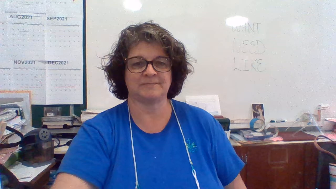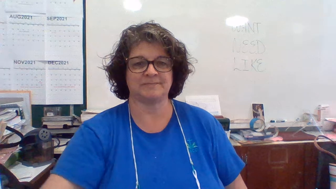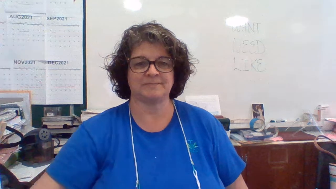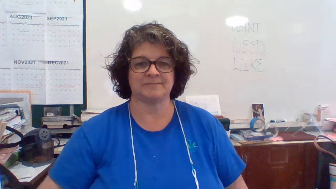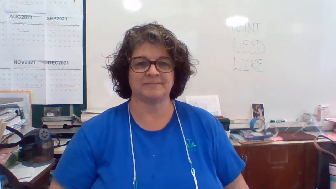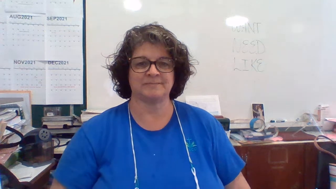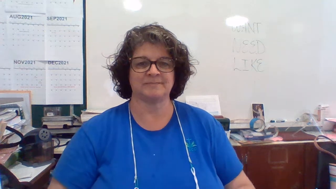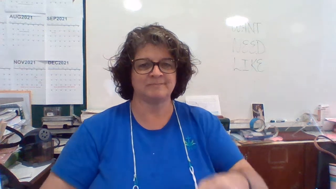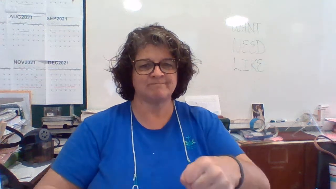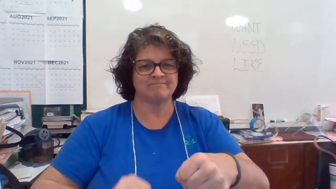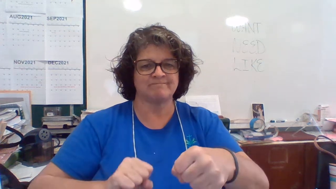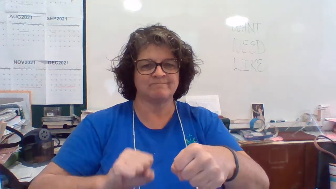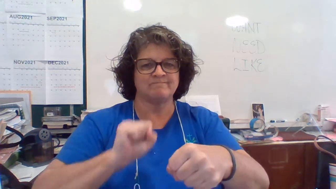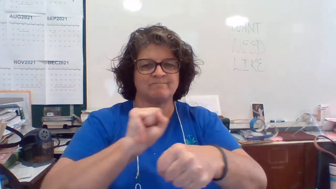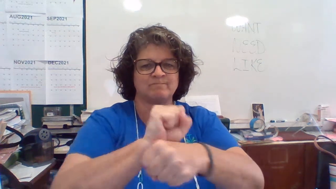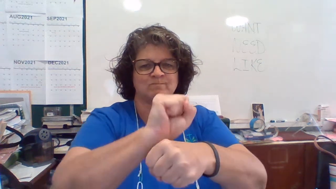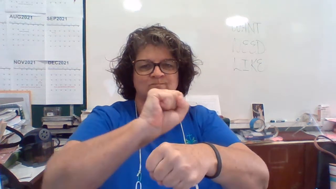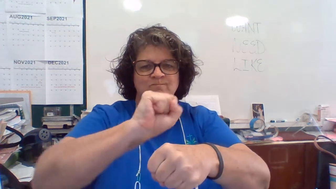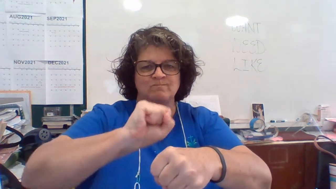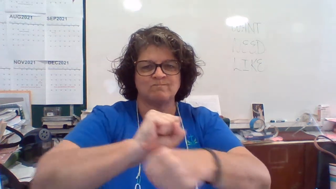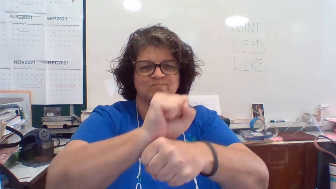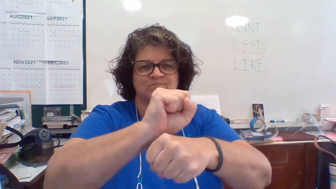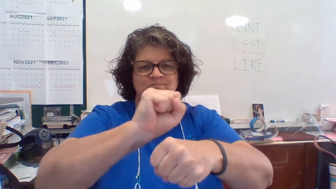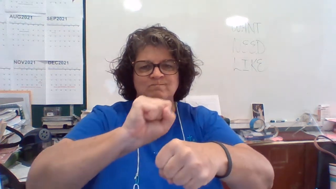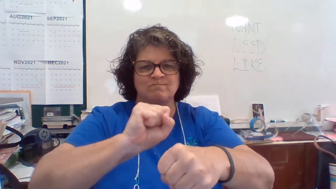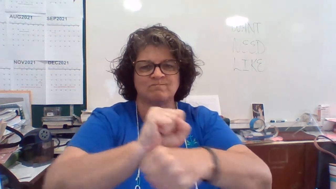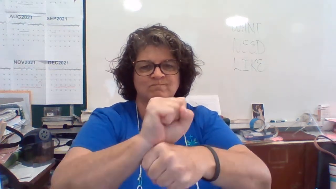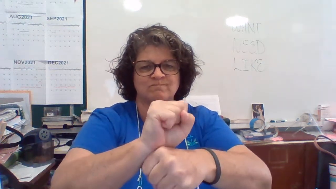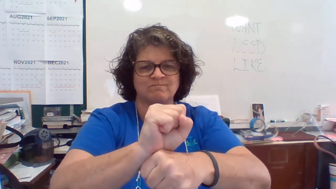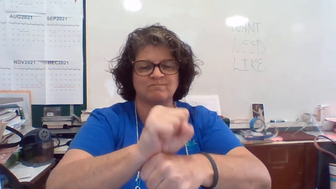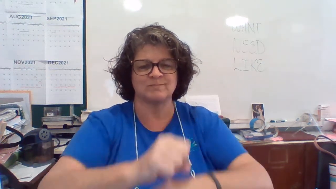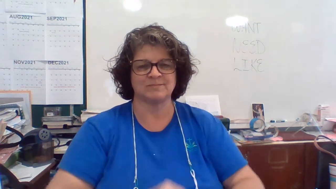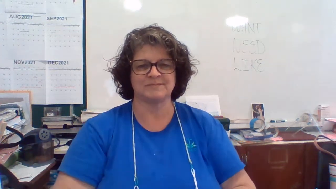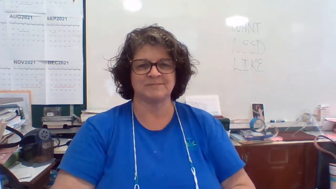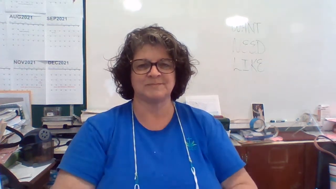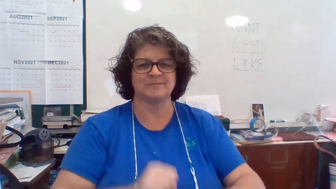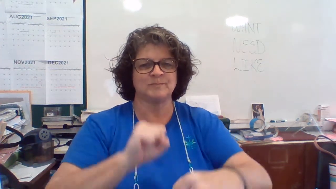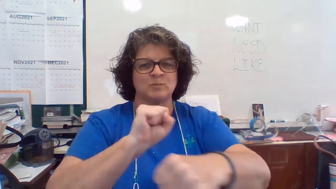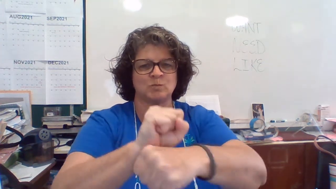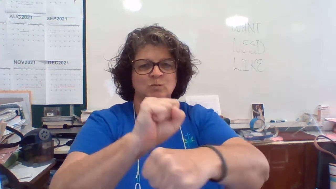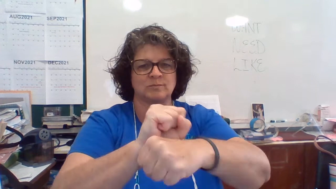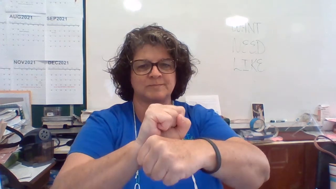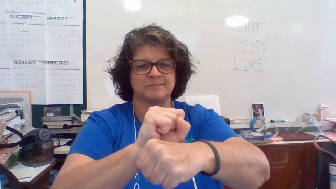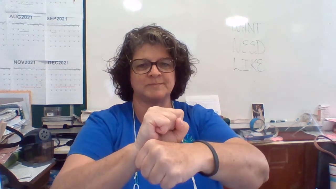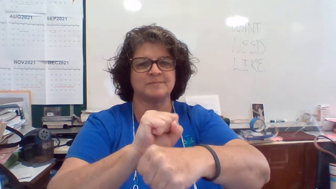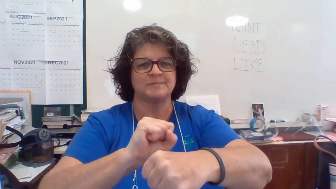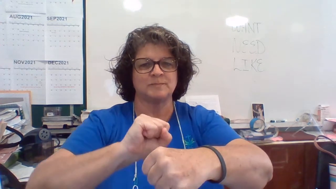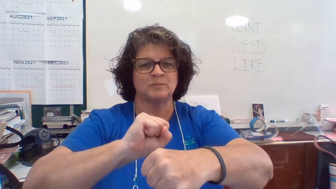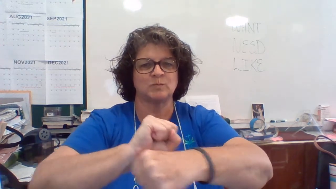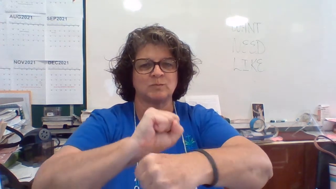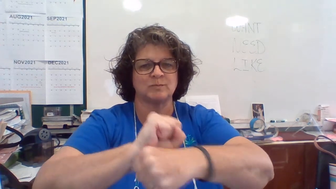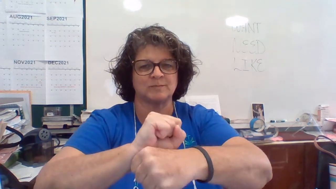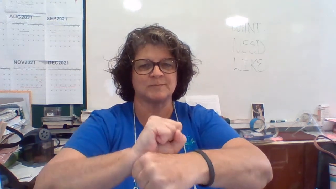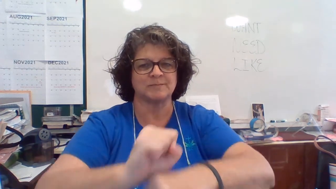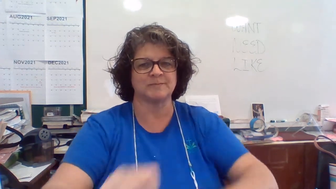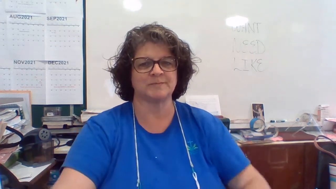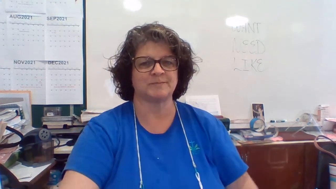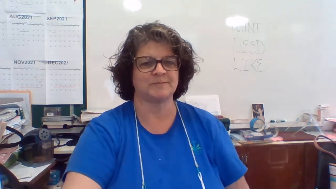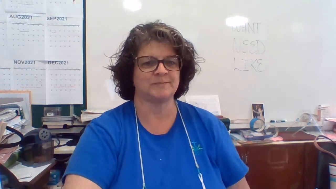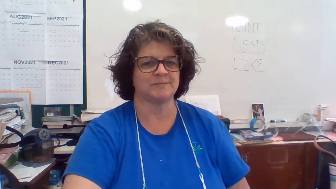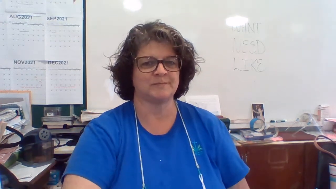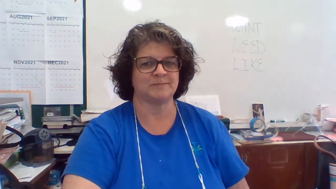trabajar